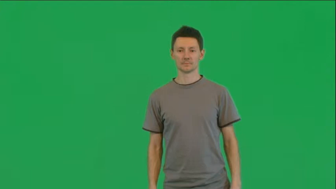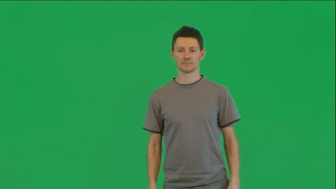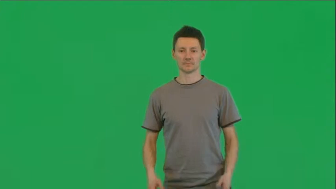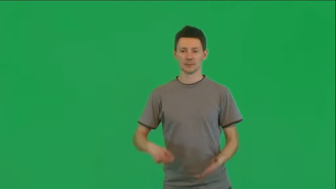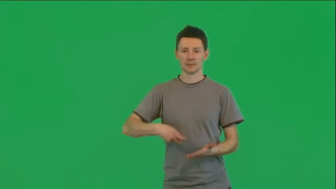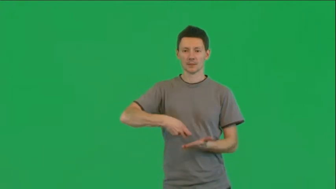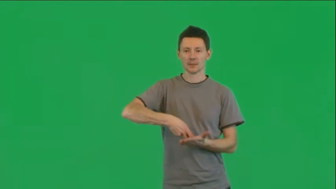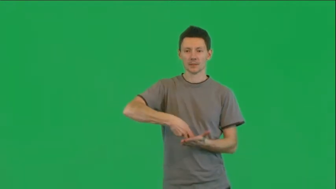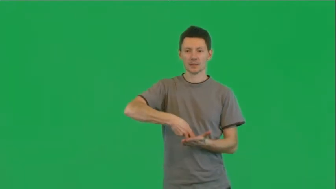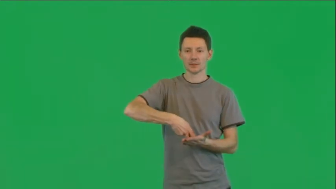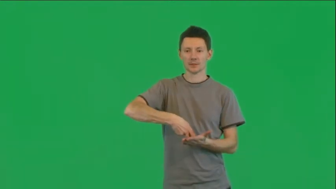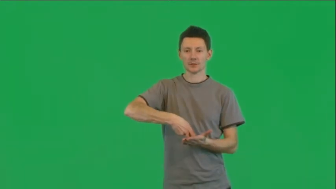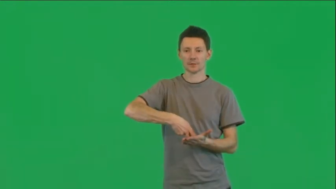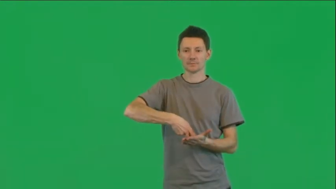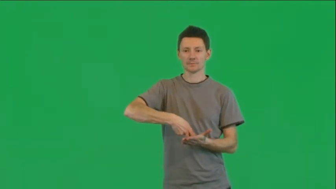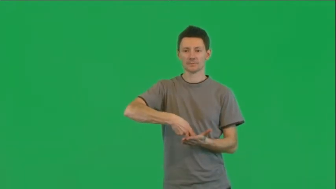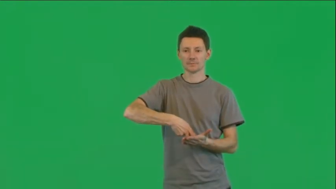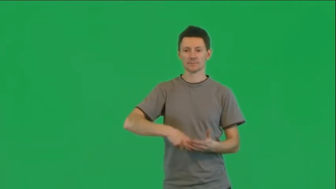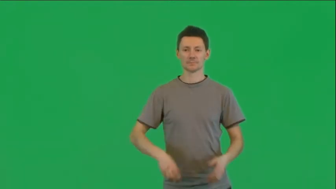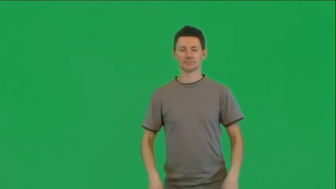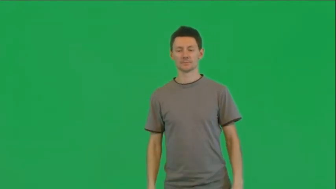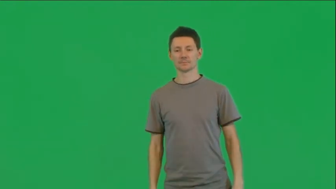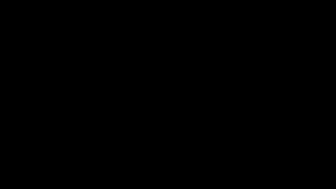klęczeć